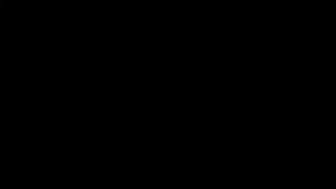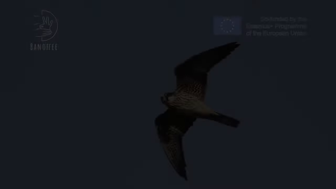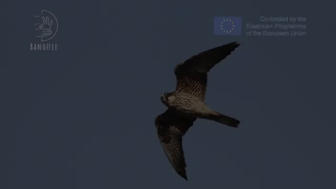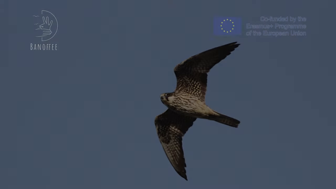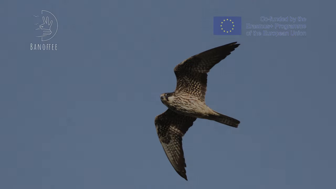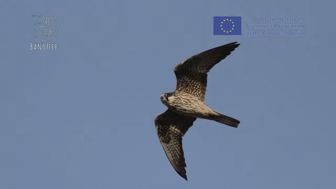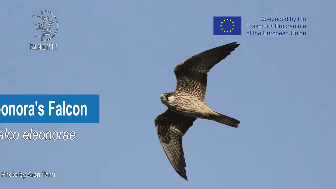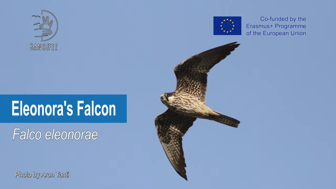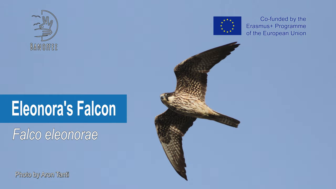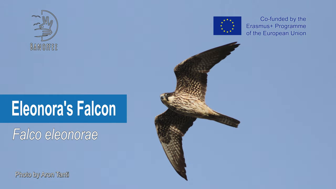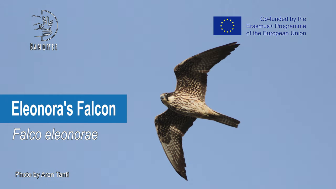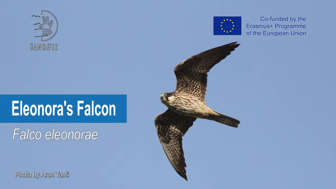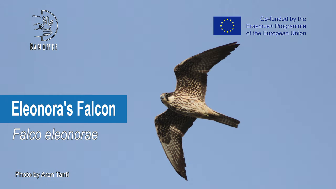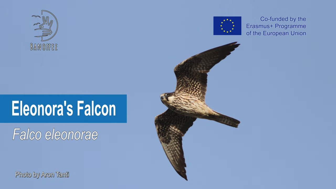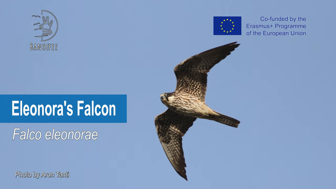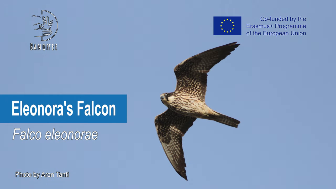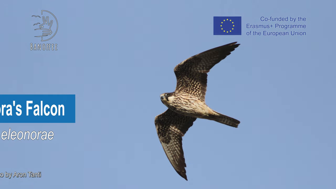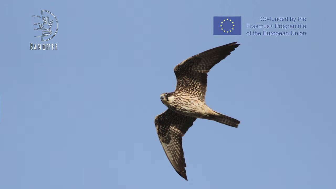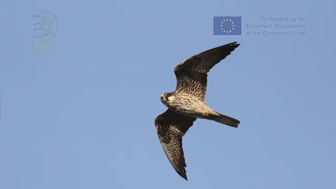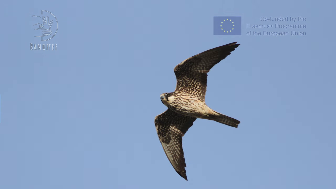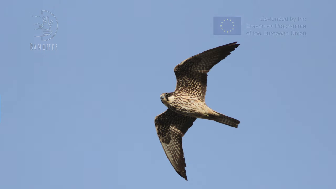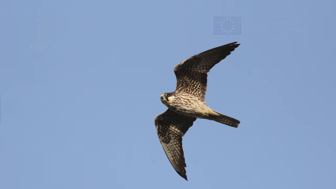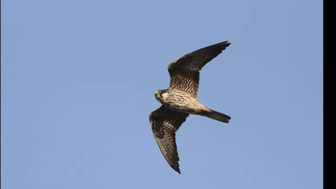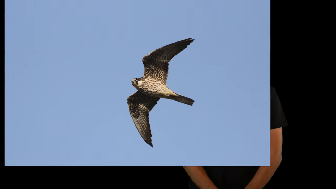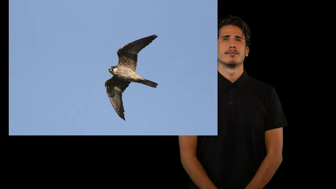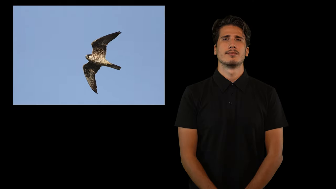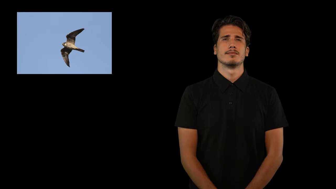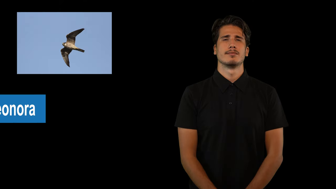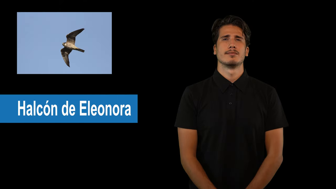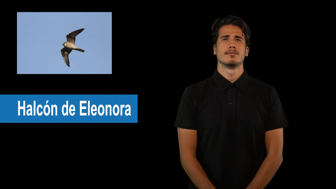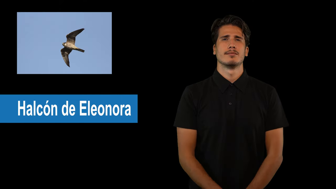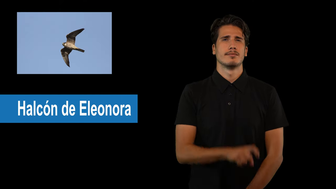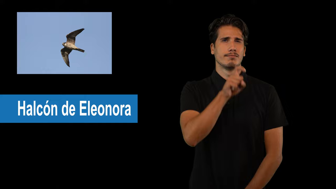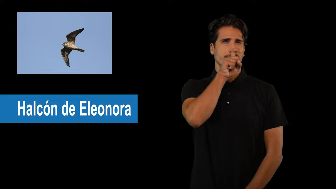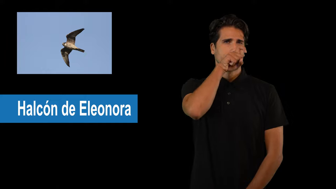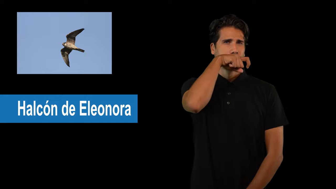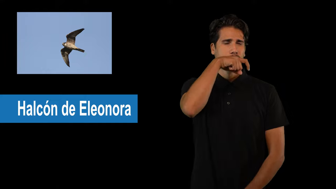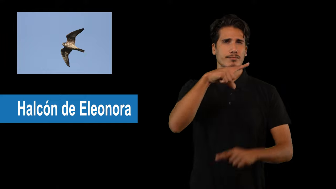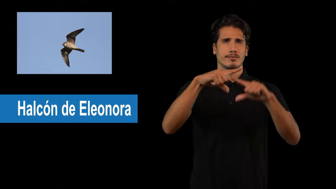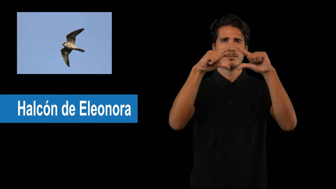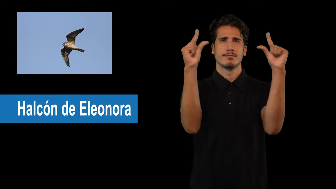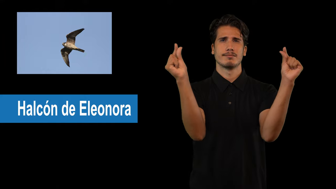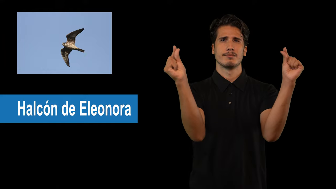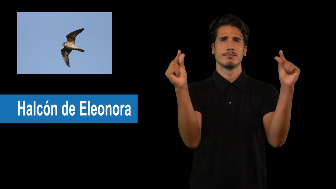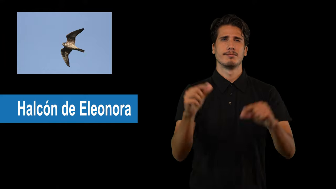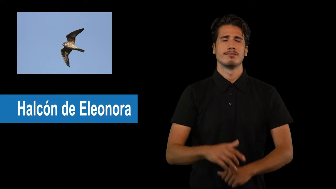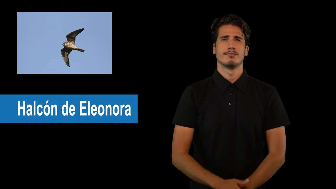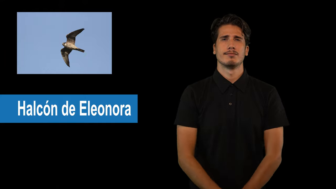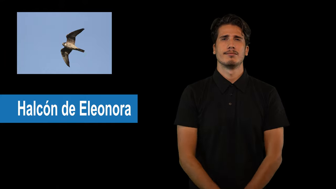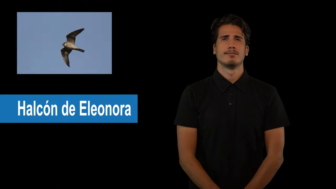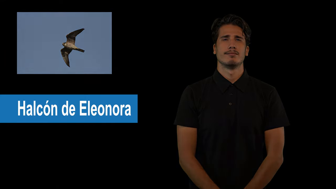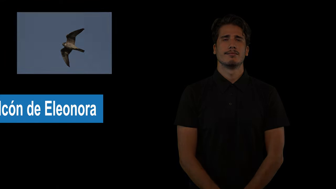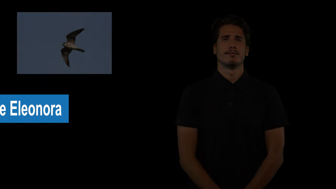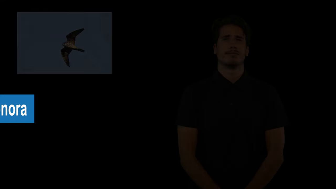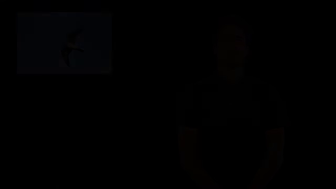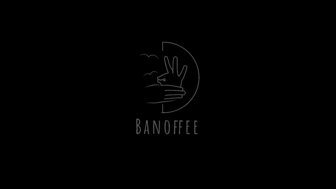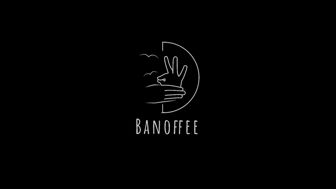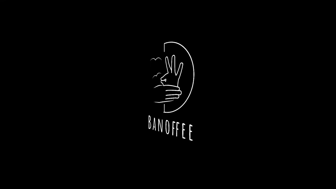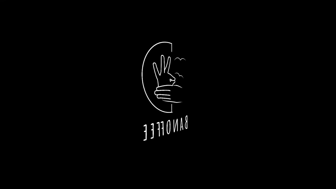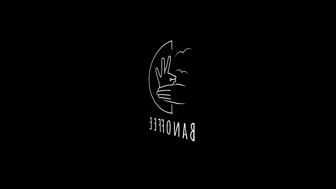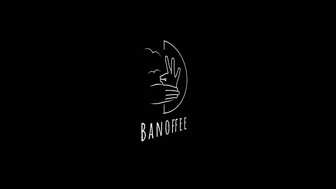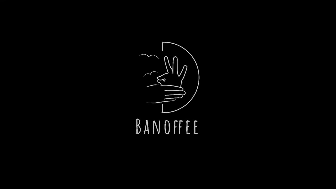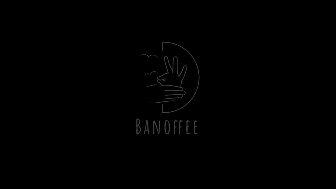Halcón de Eleonora